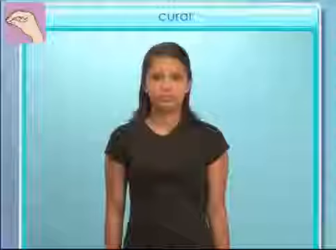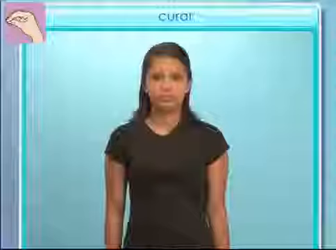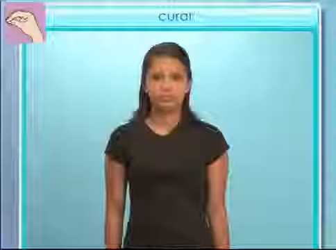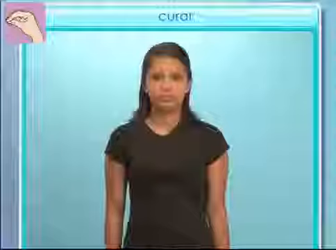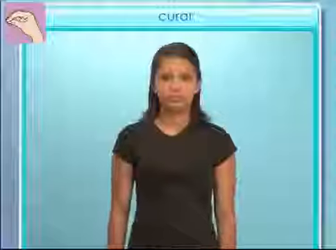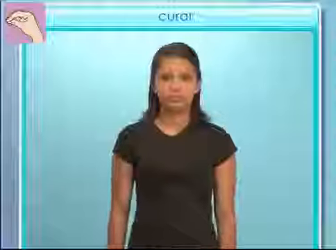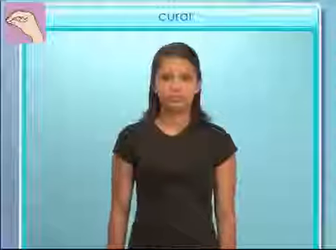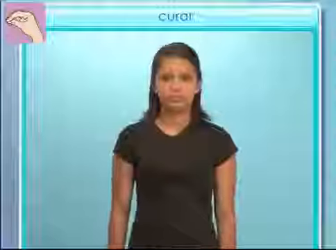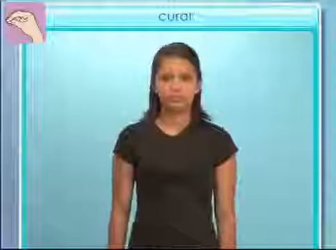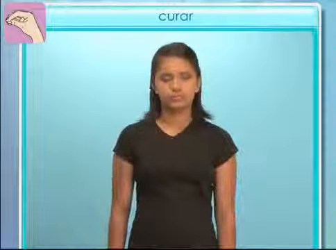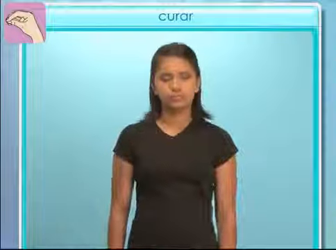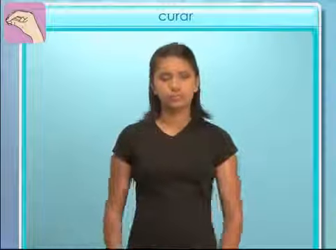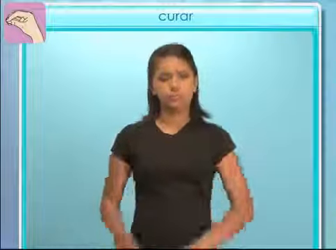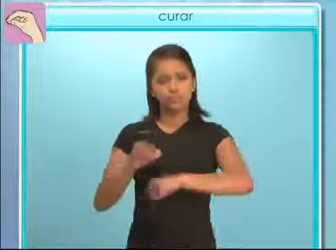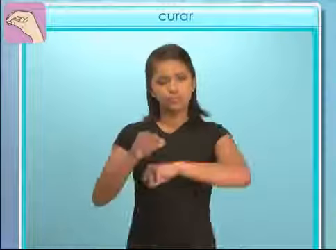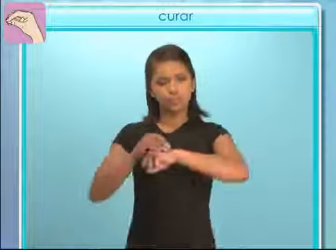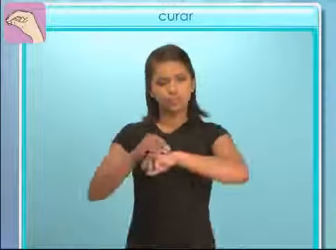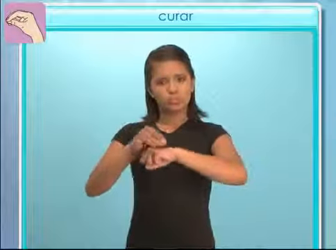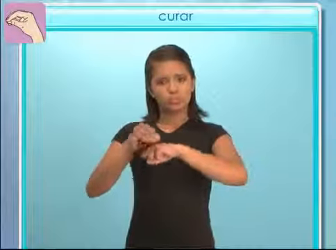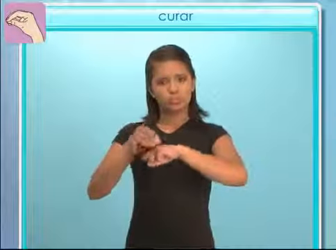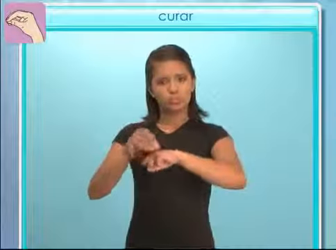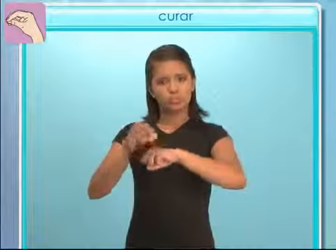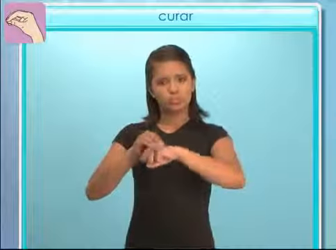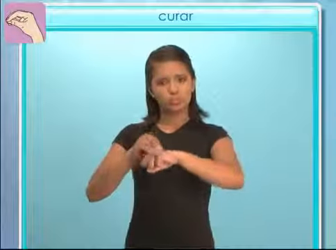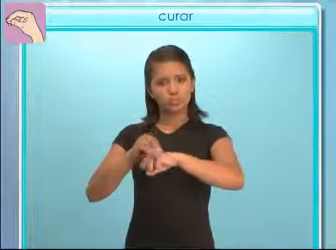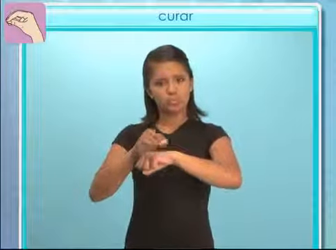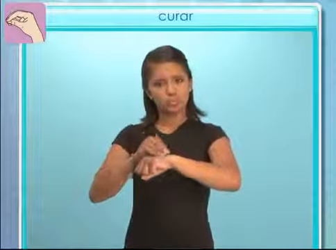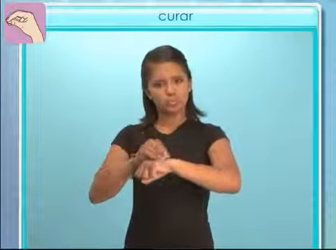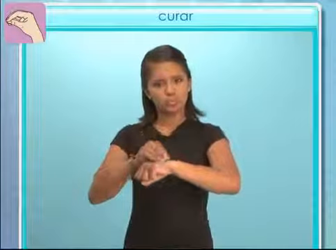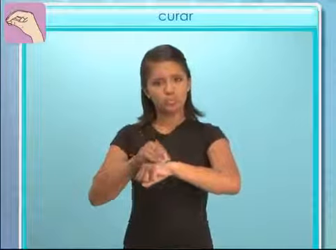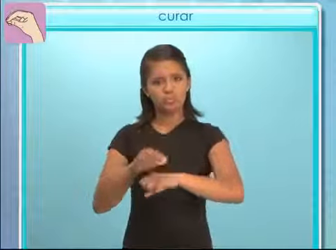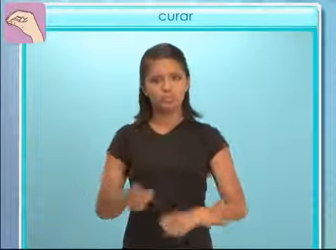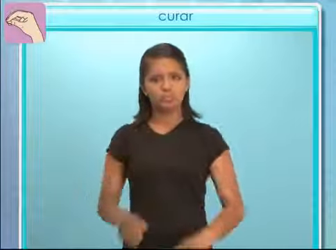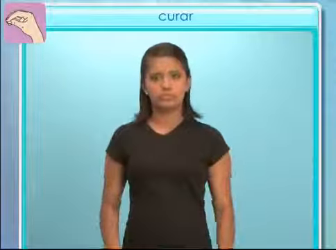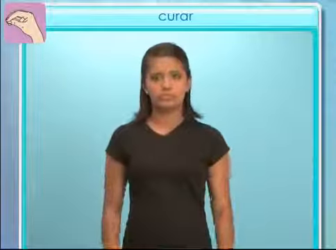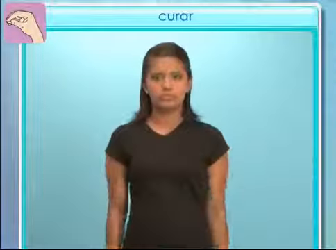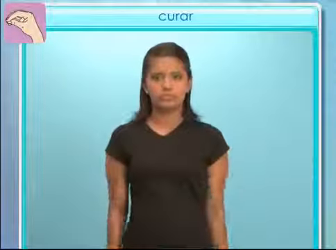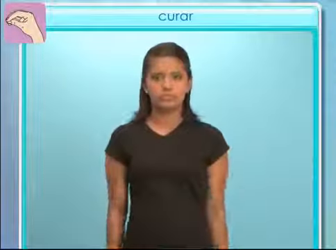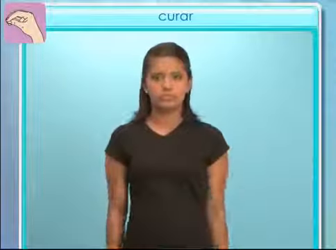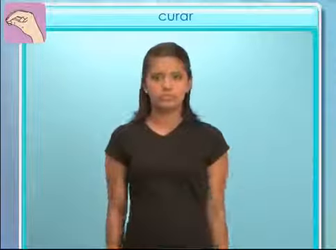CURAR